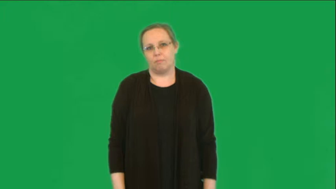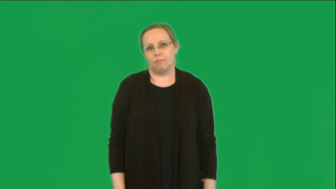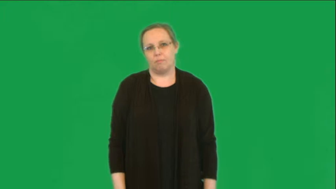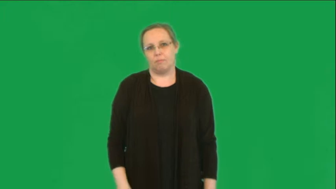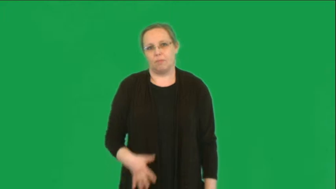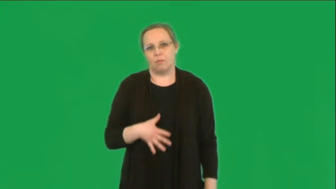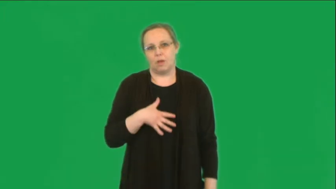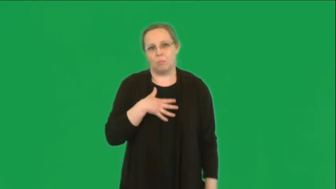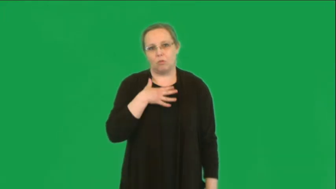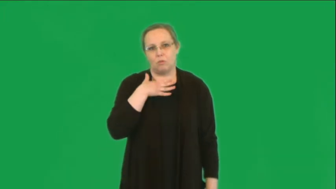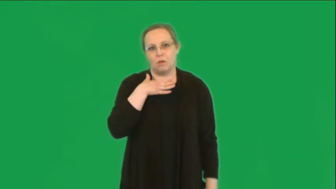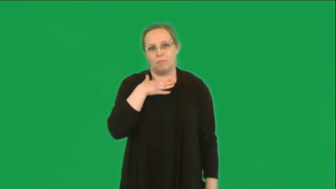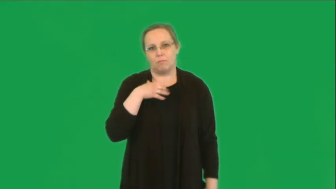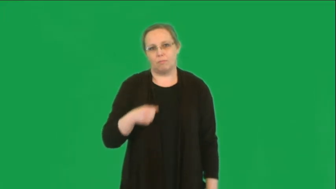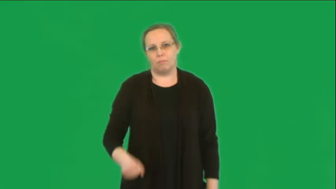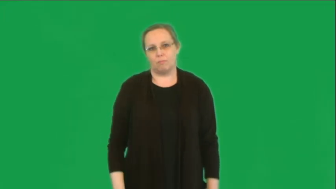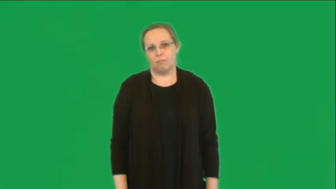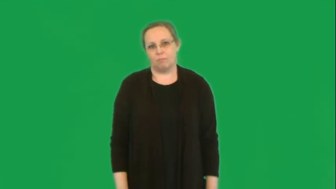emocje